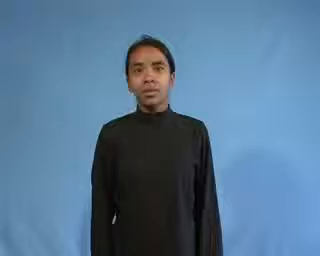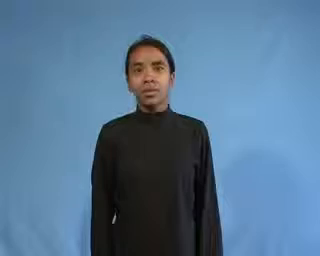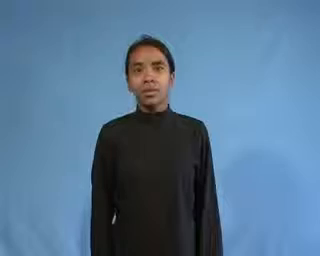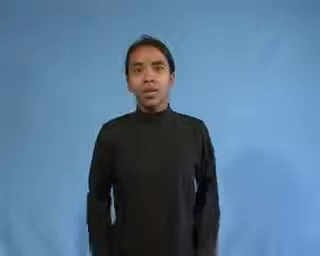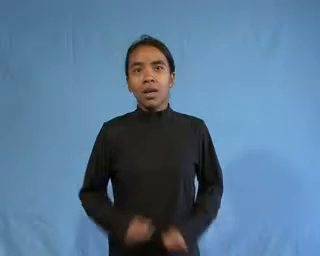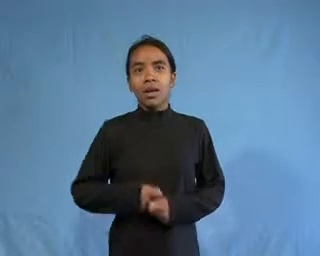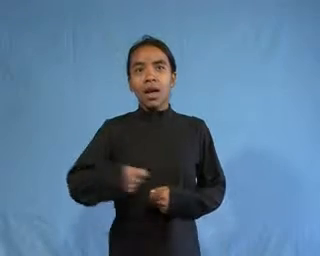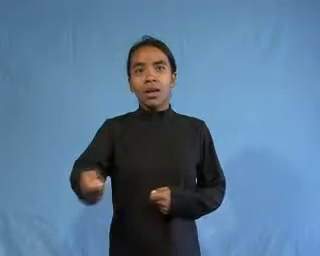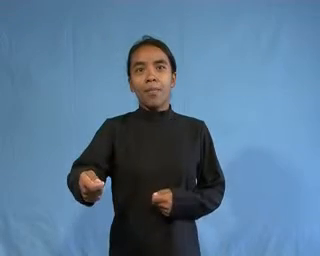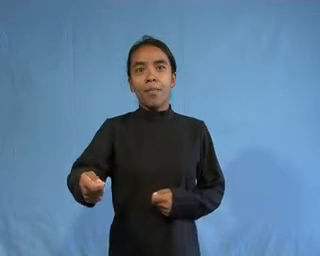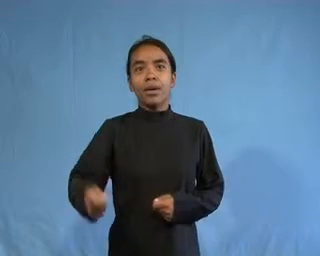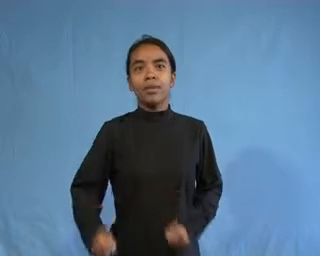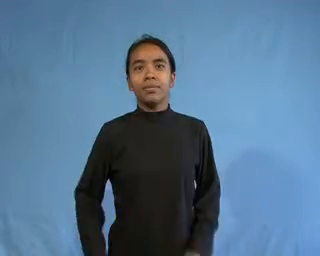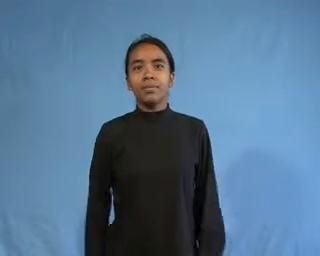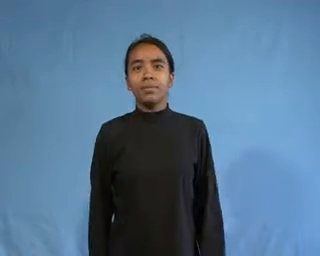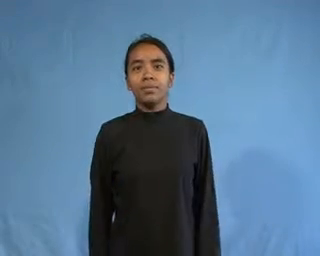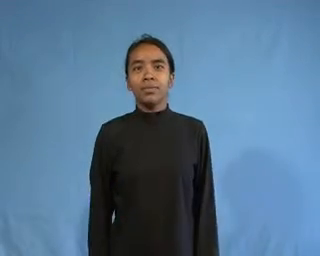karama